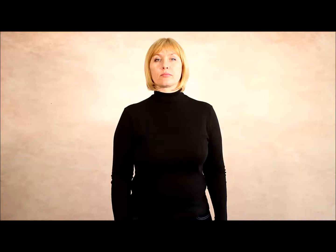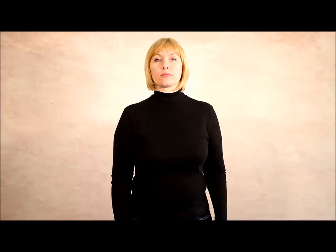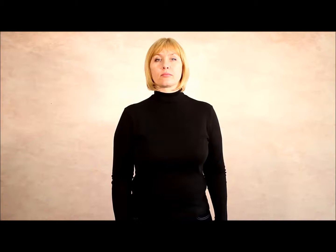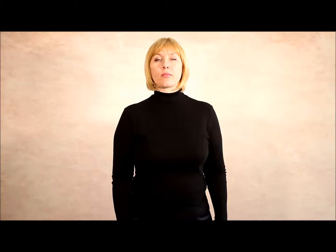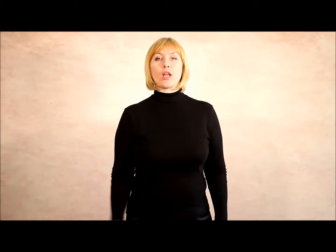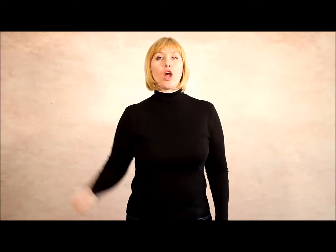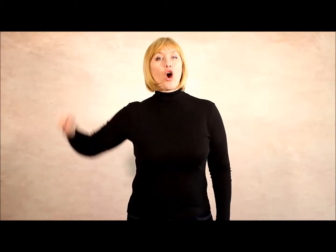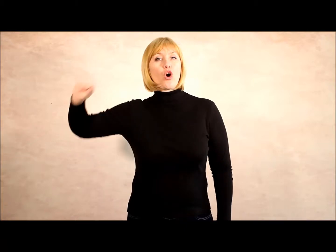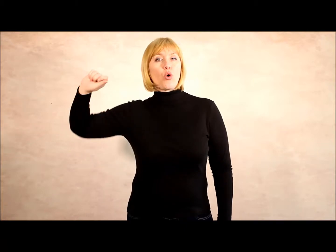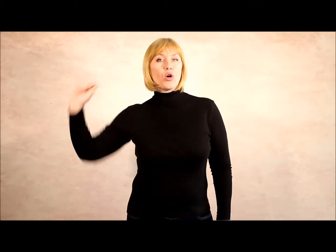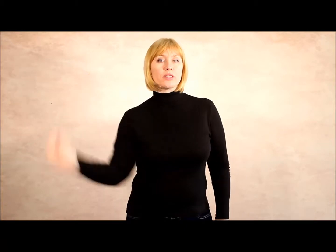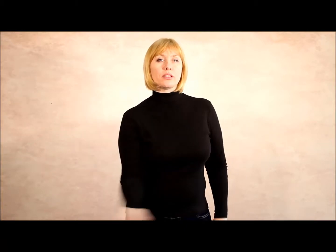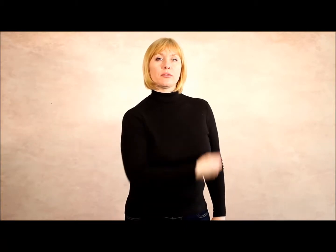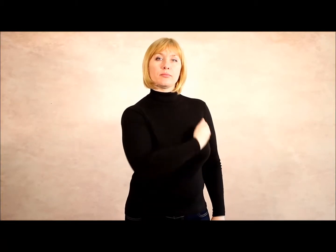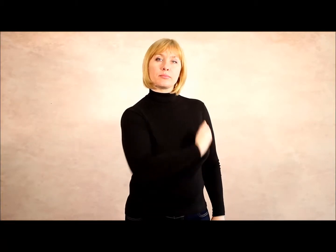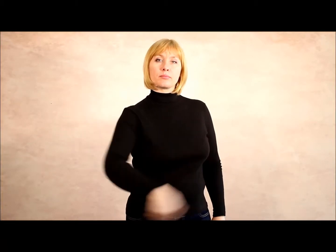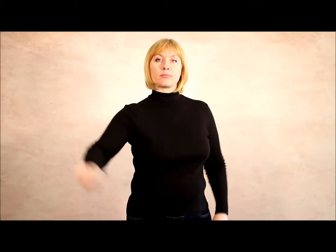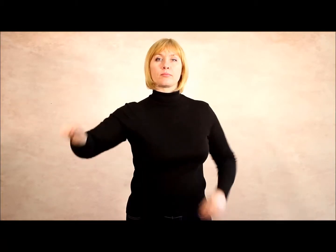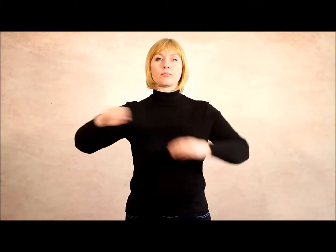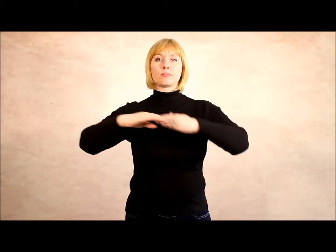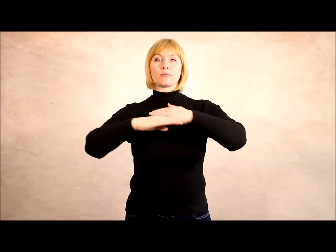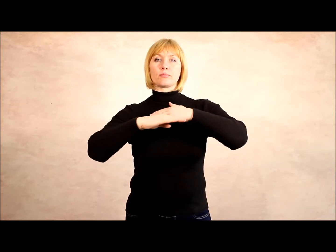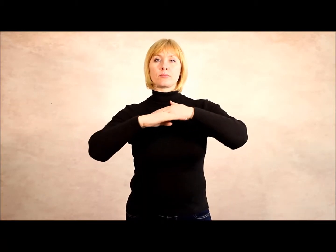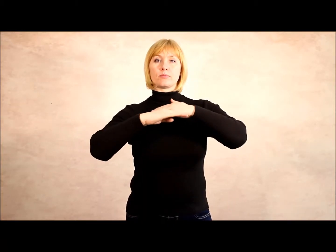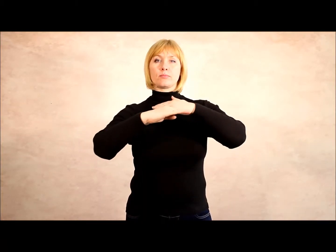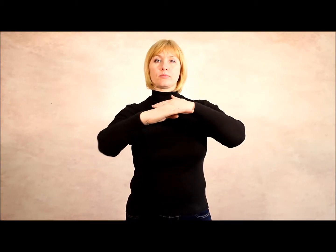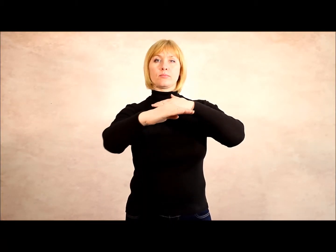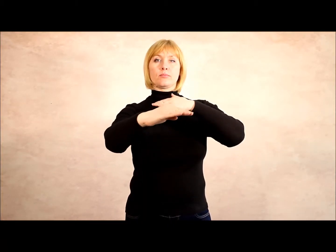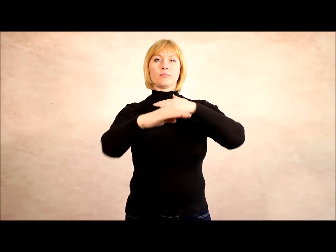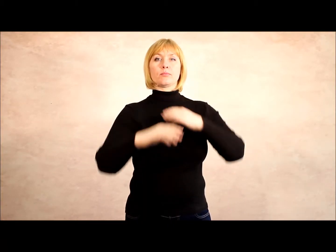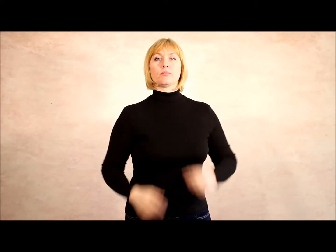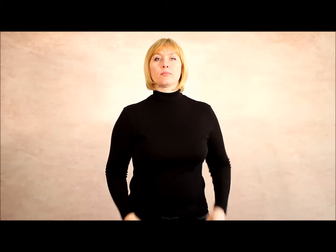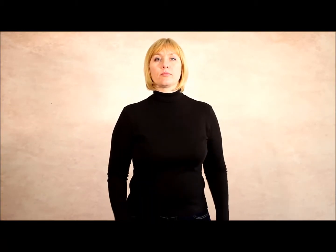Cort